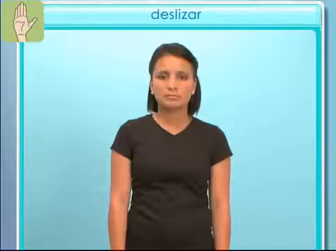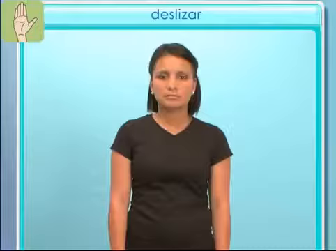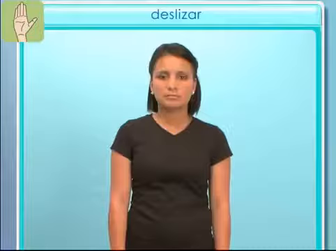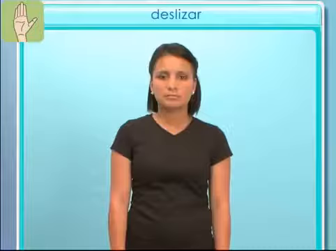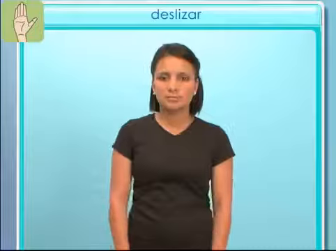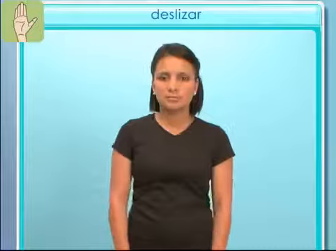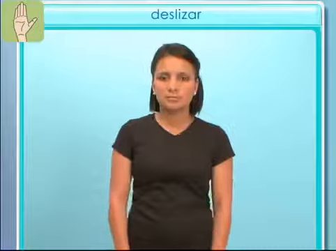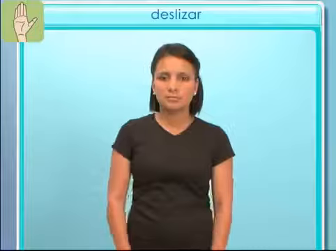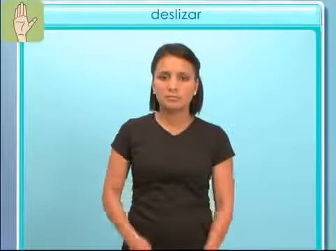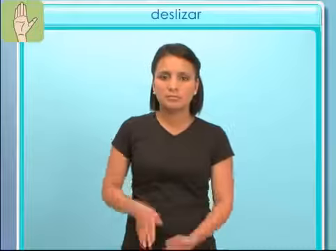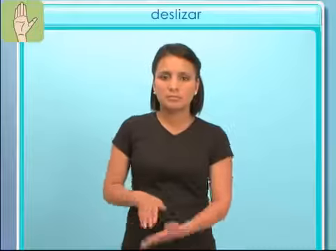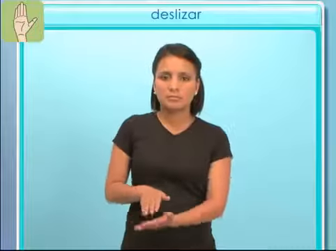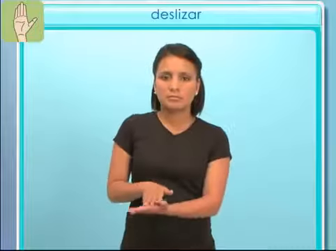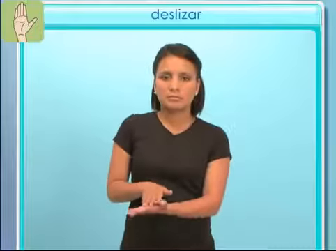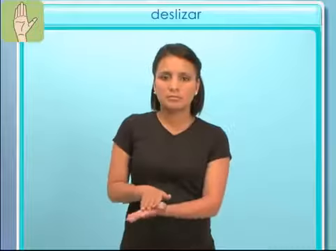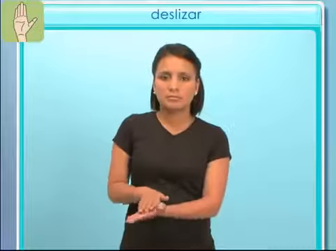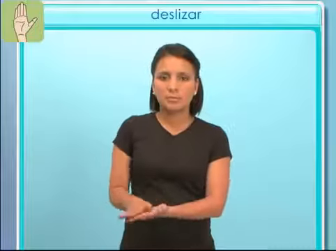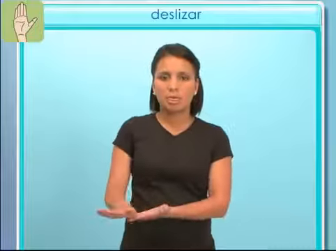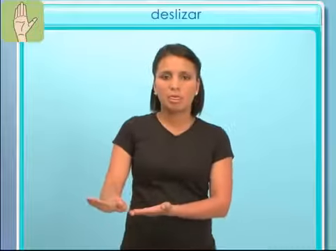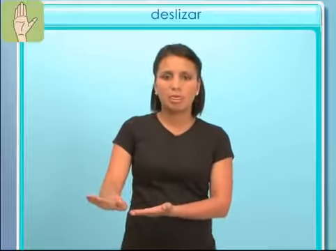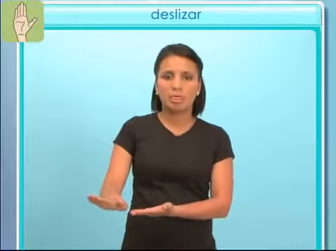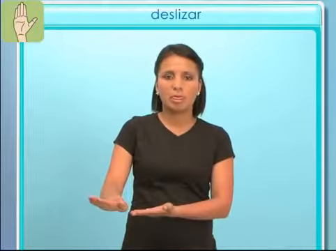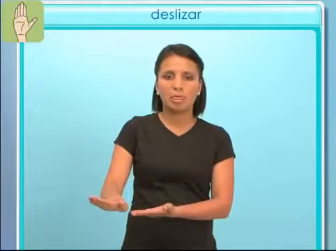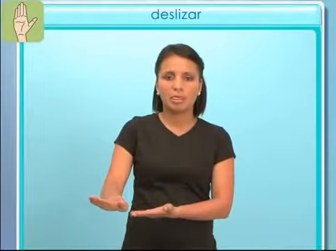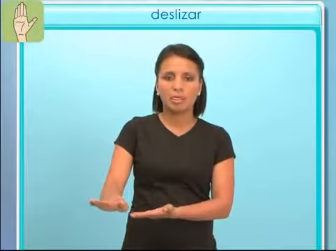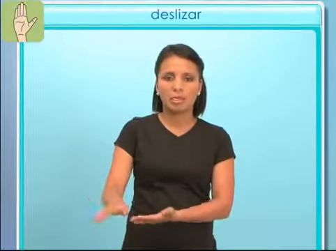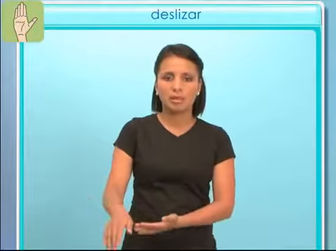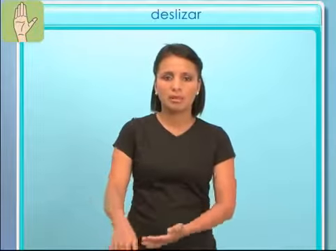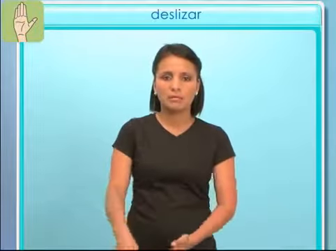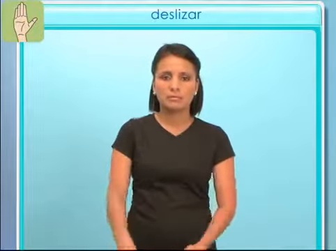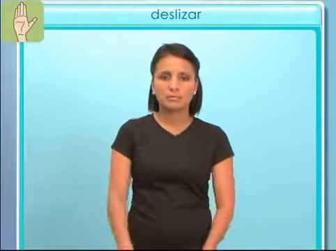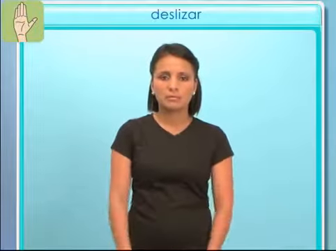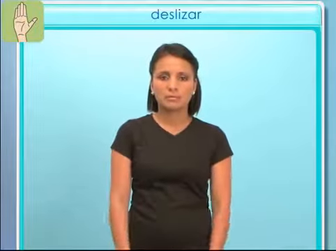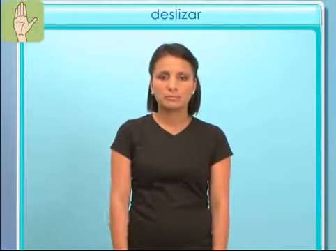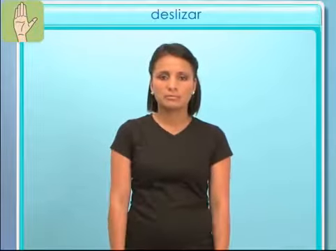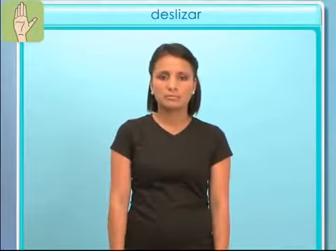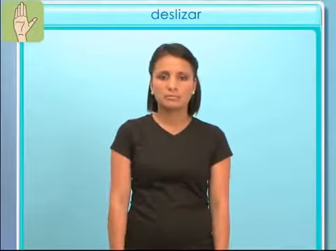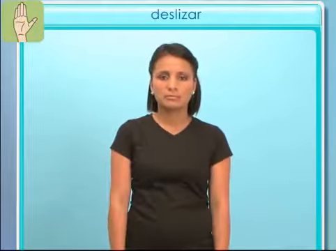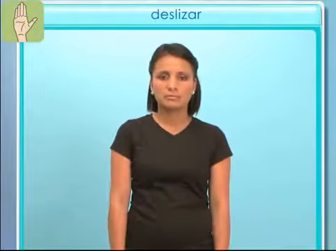DESLIZAR